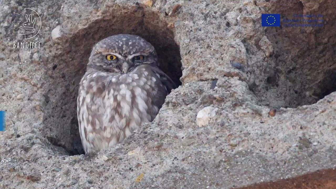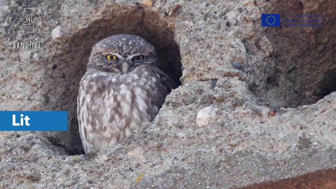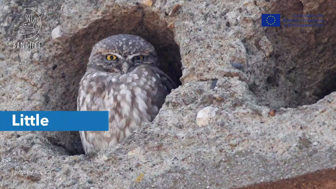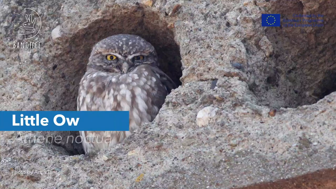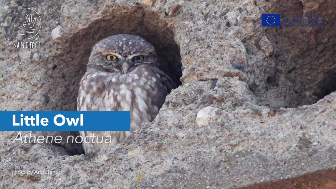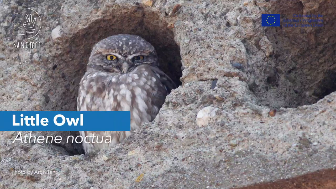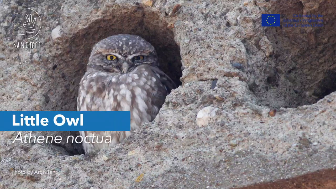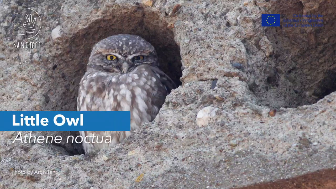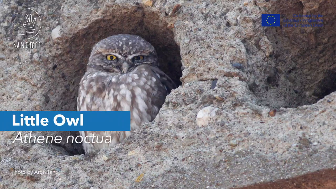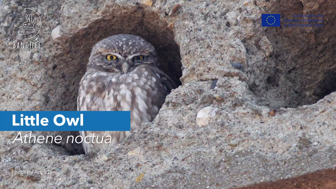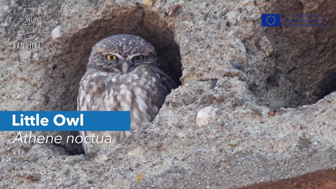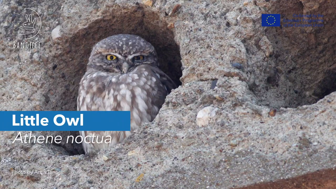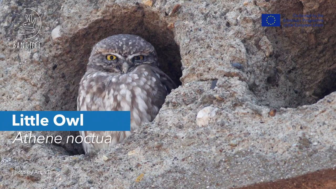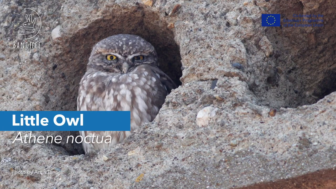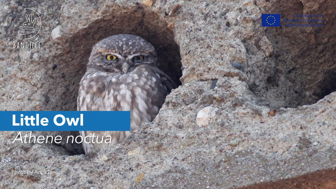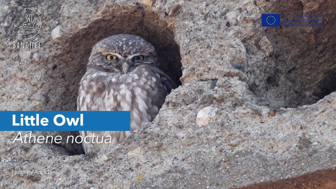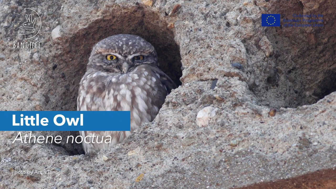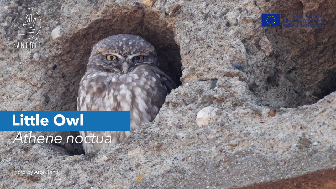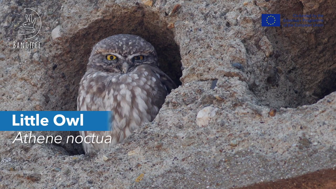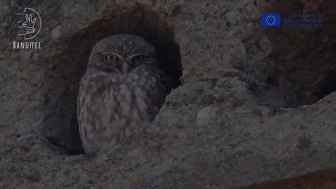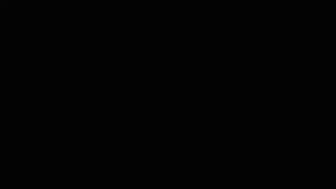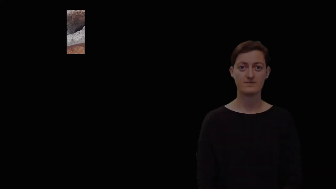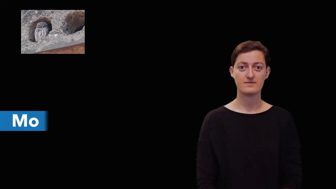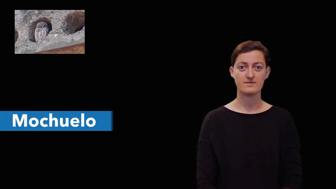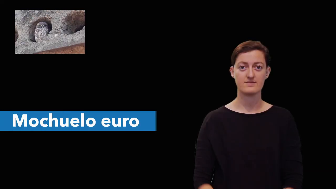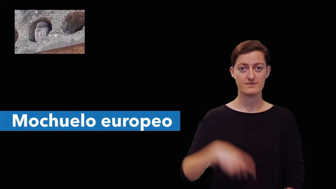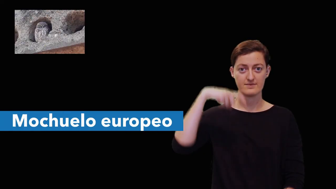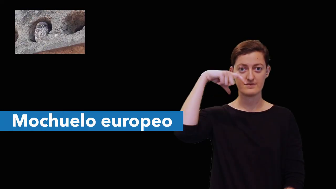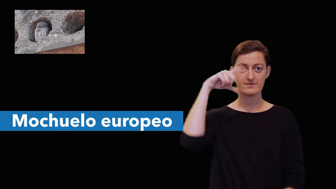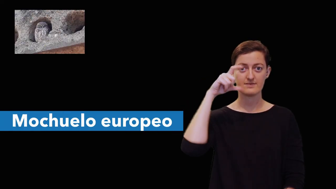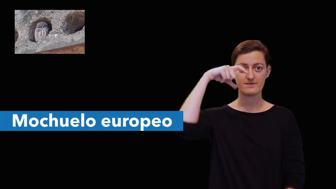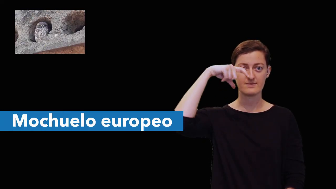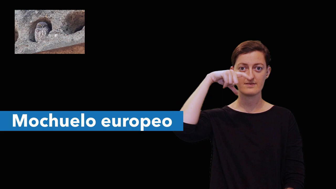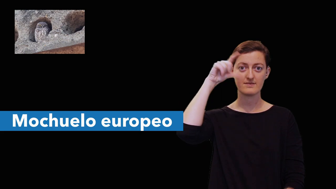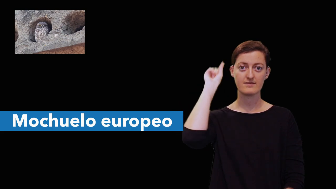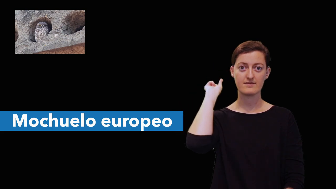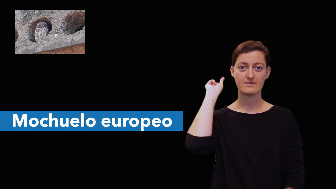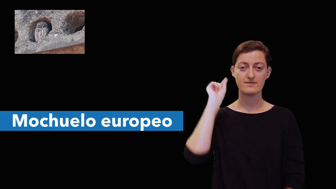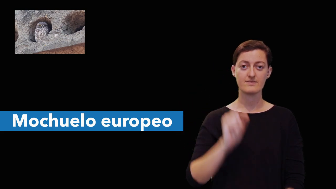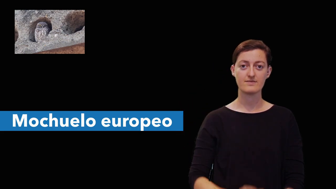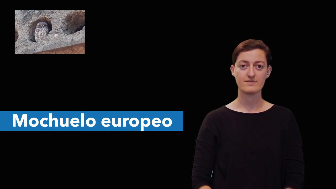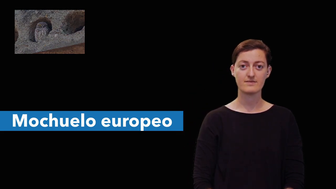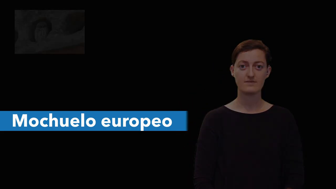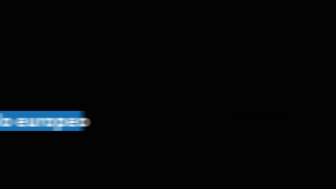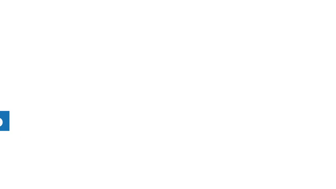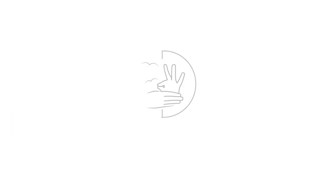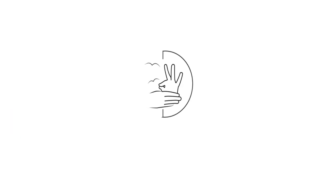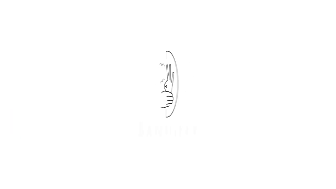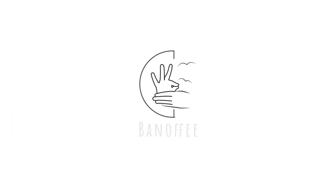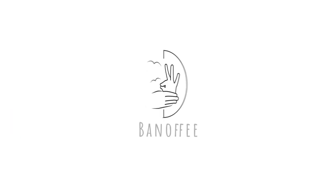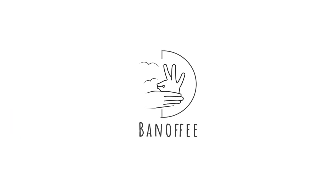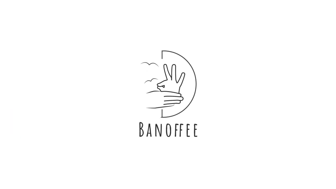Mochuelo común